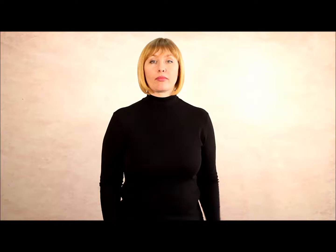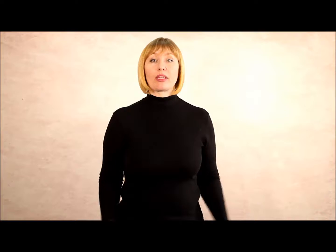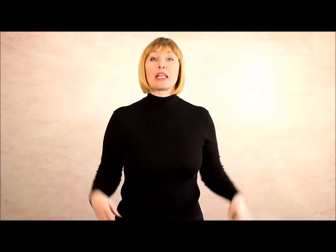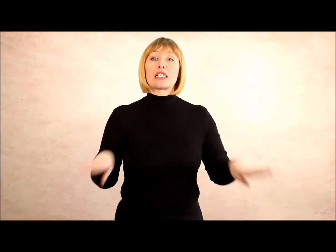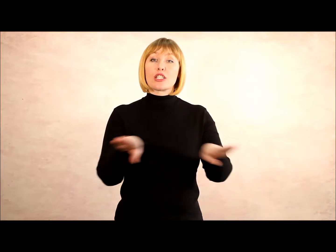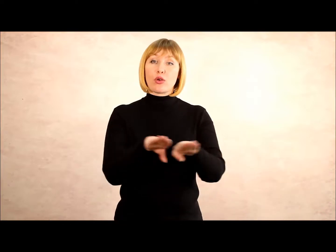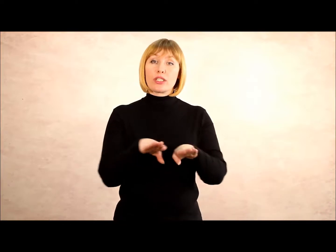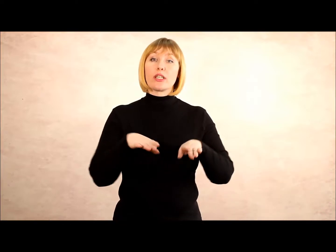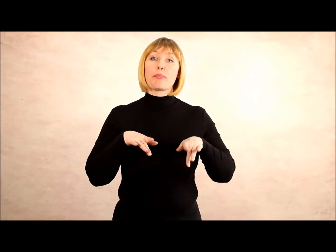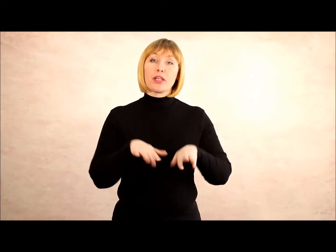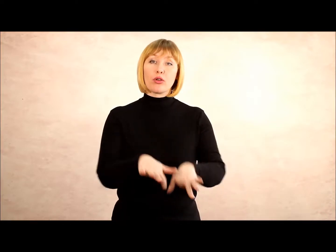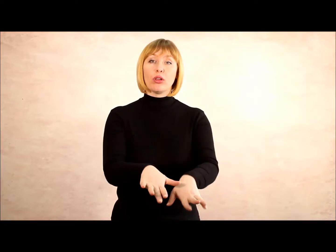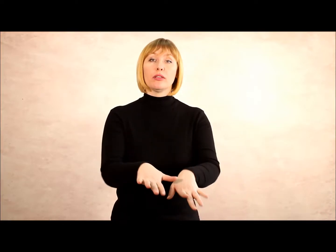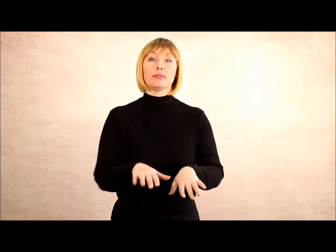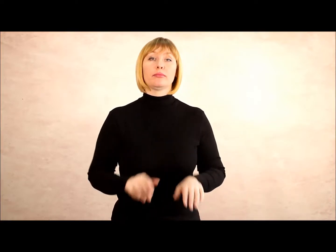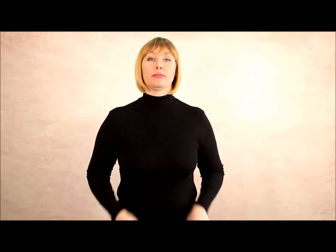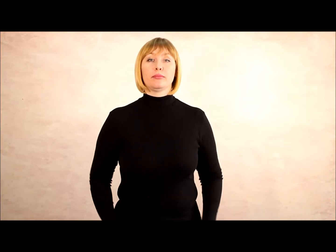Scos de pe rol